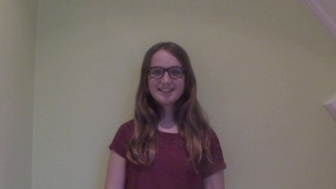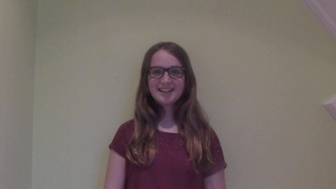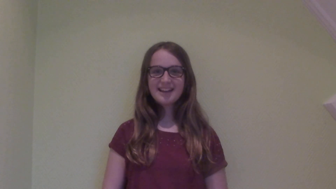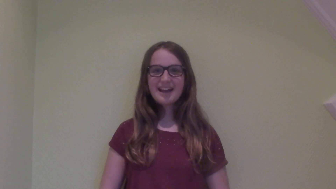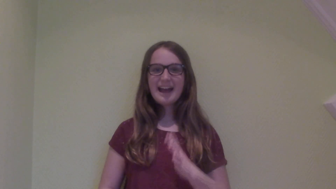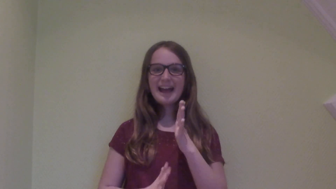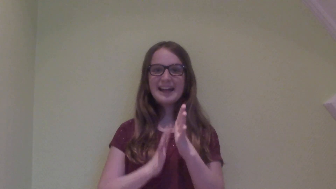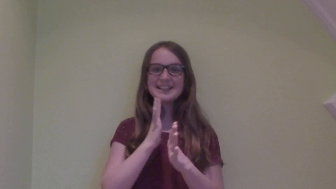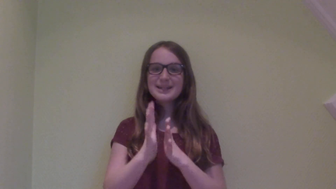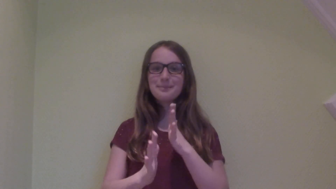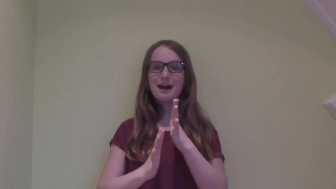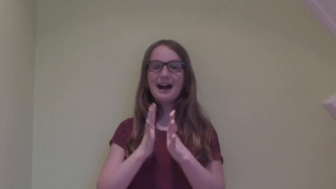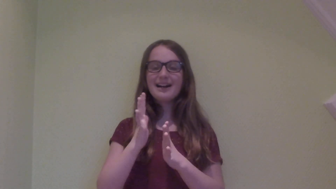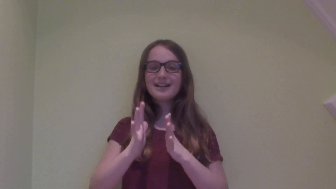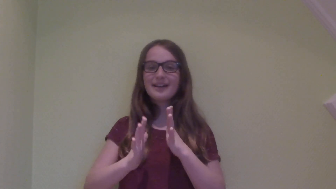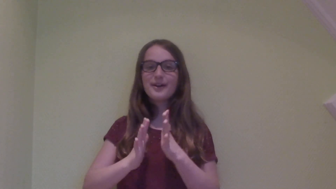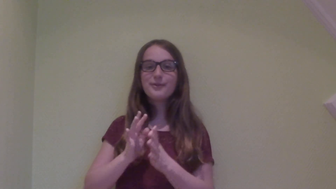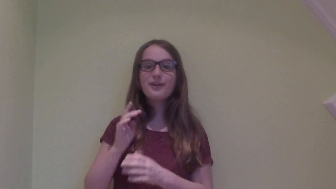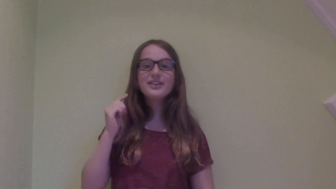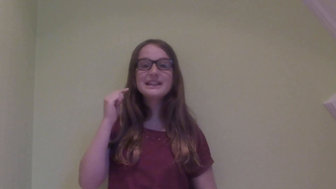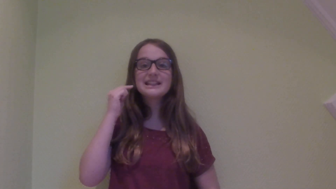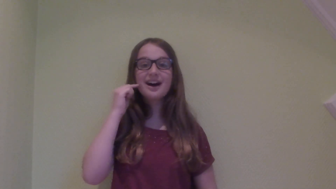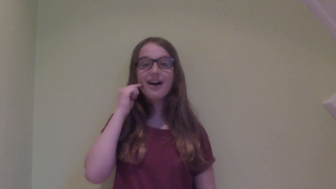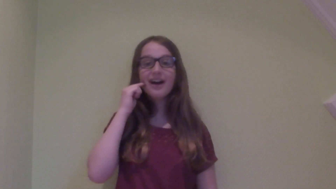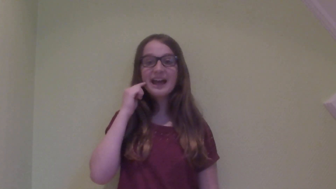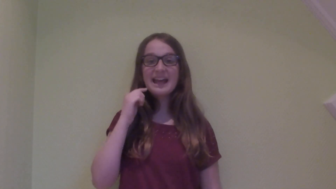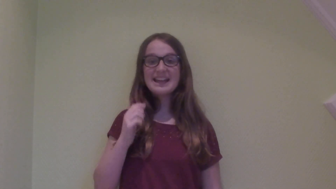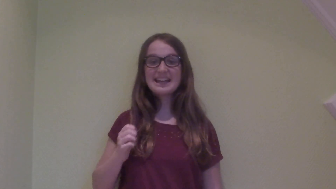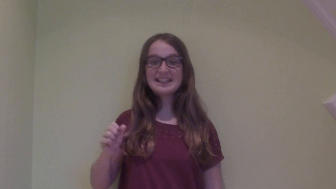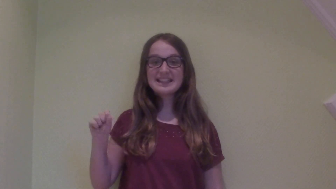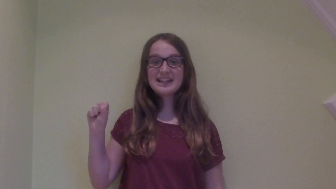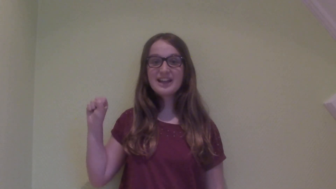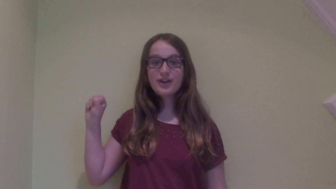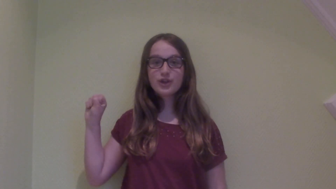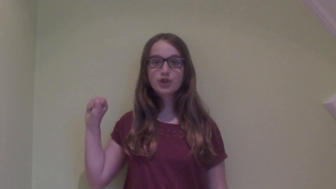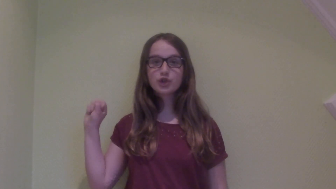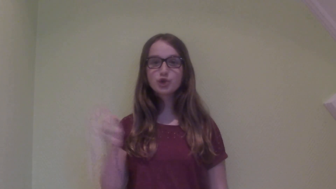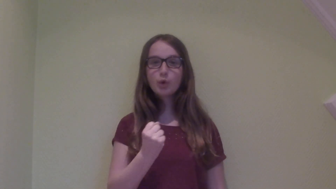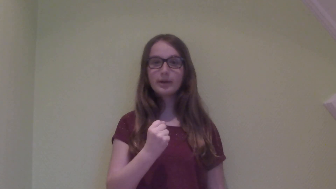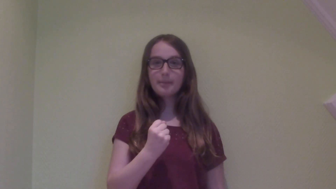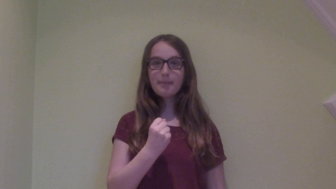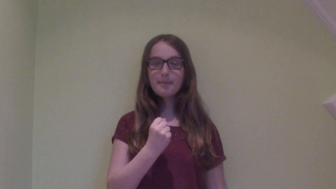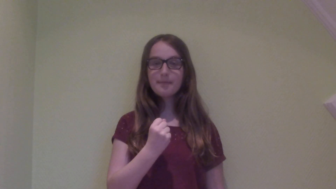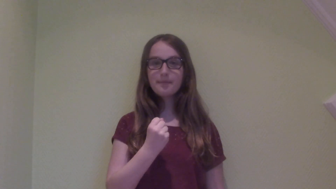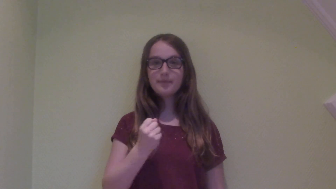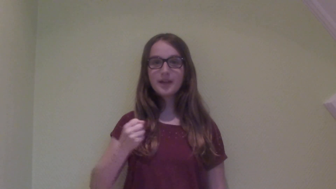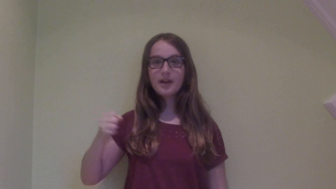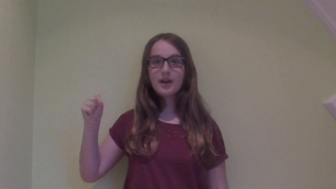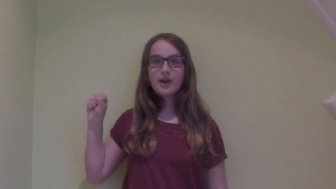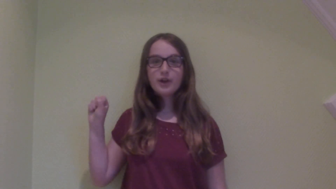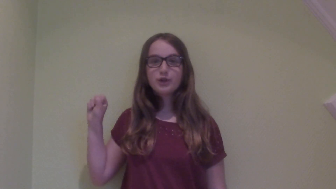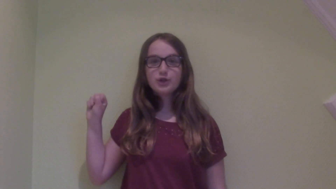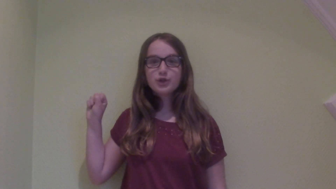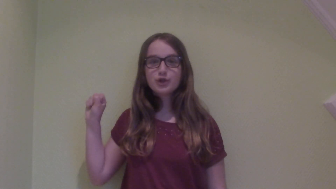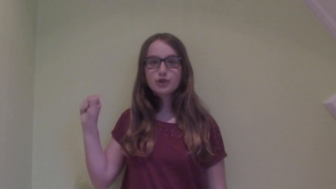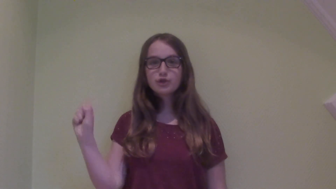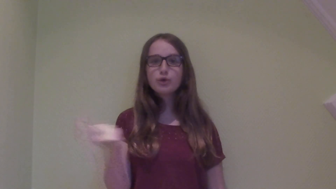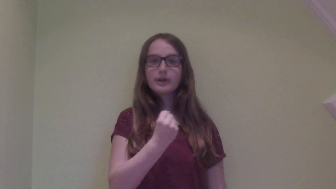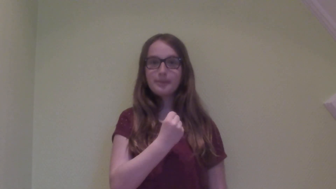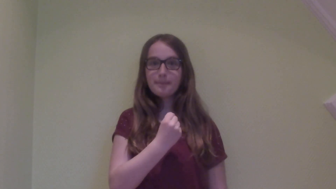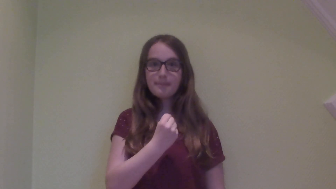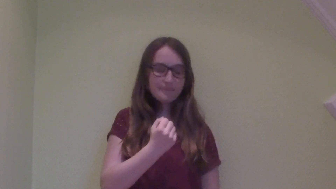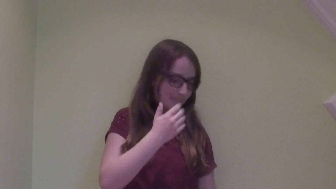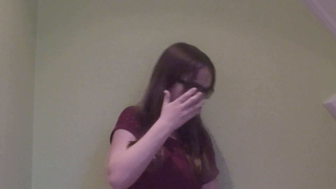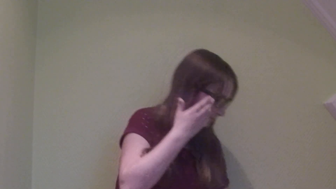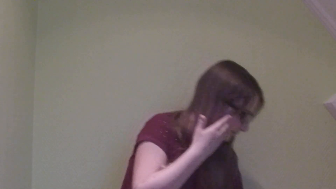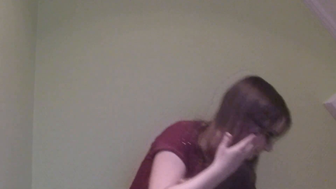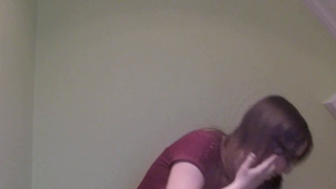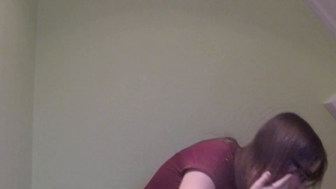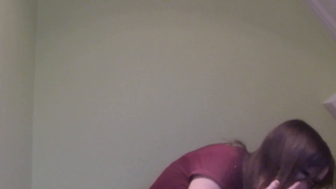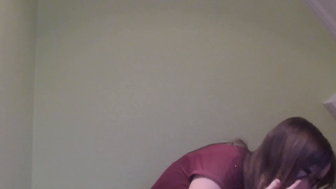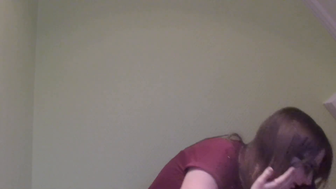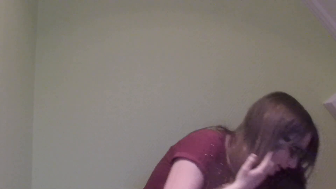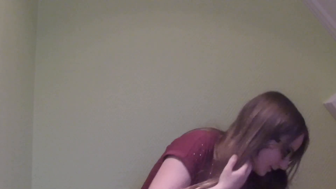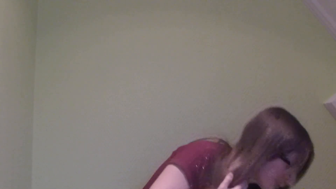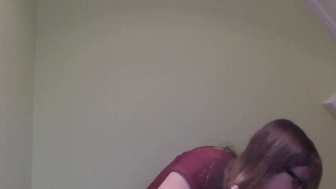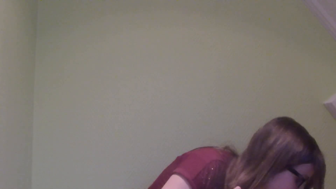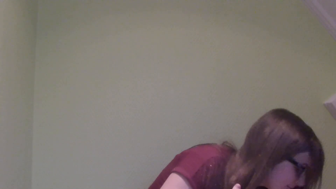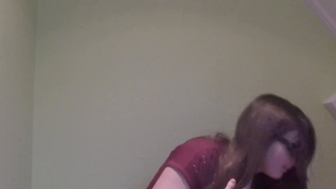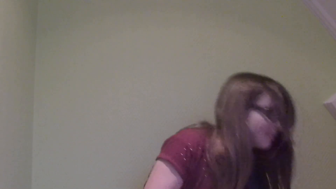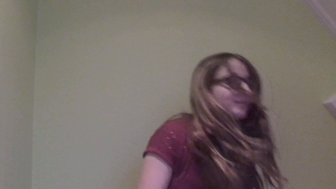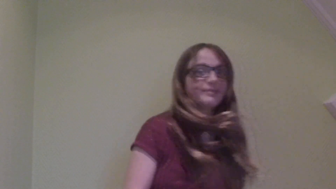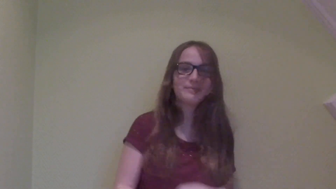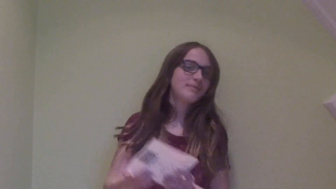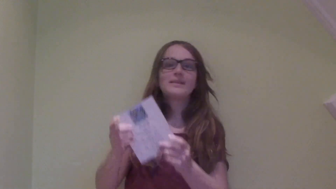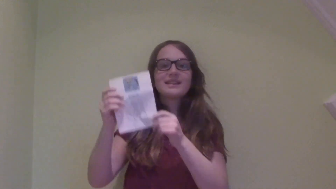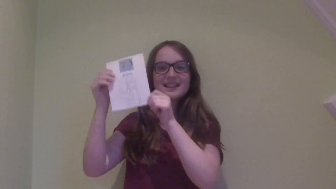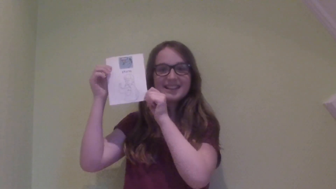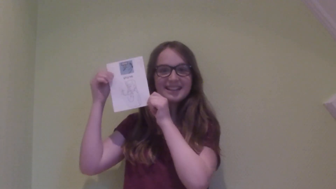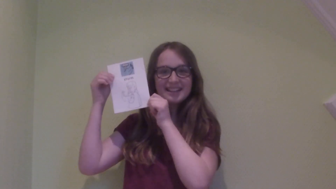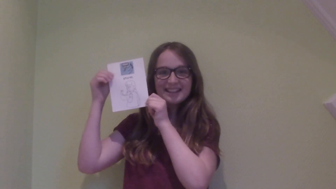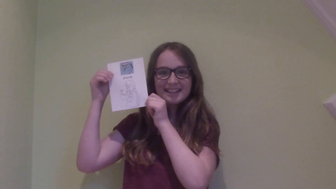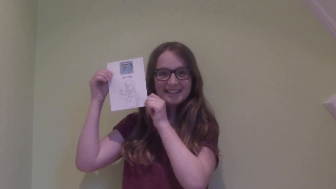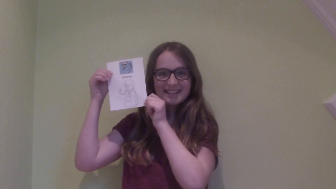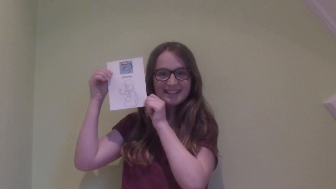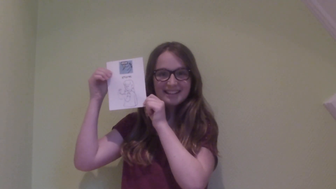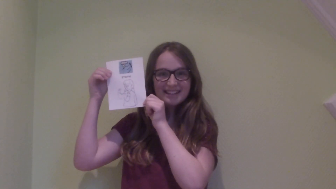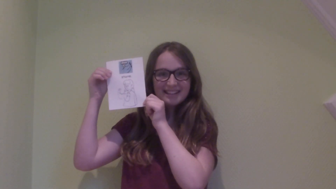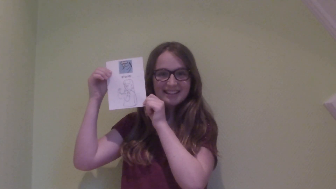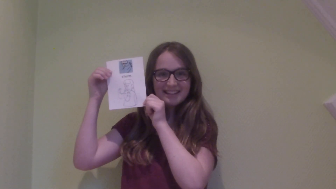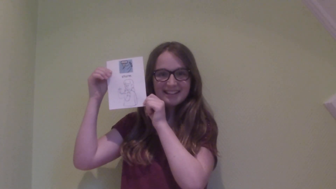storm